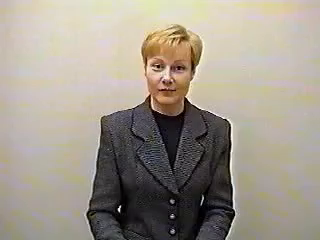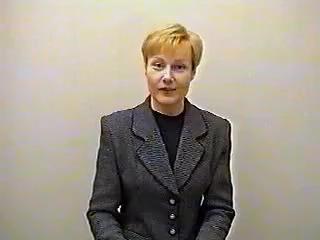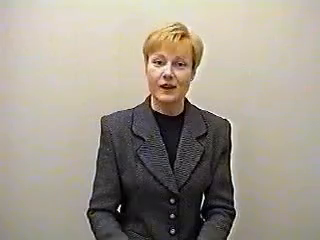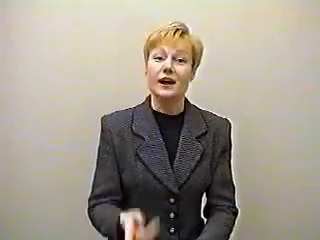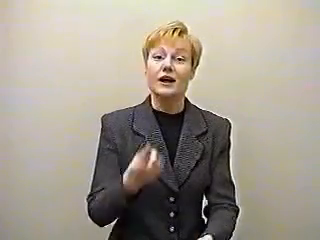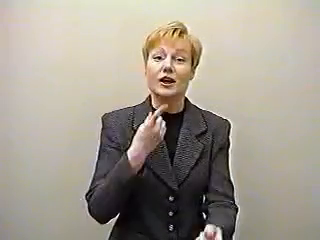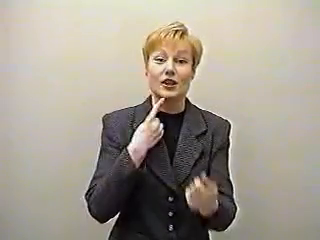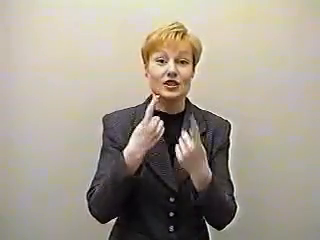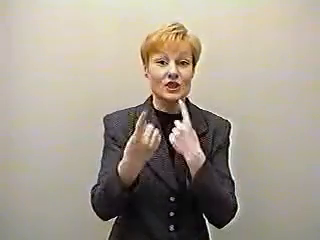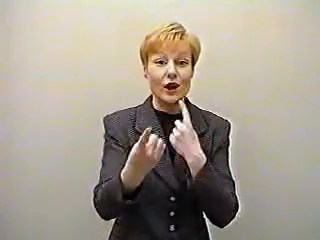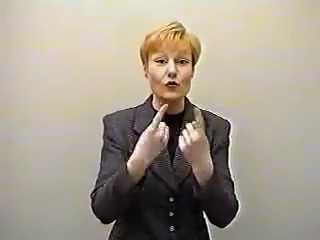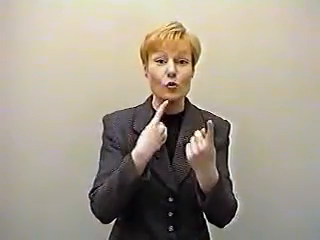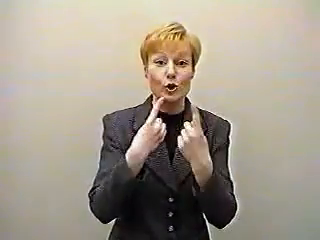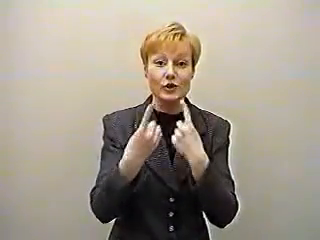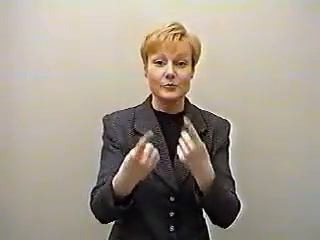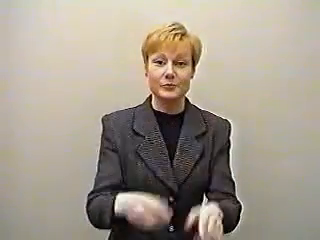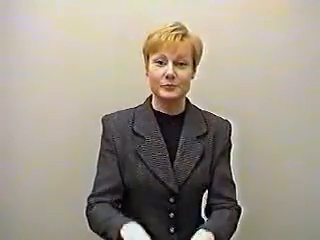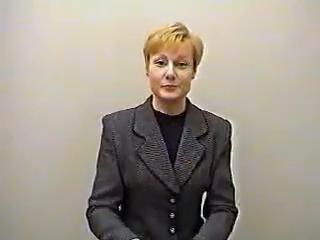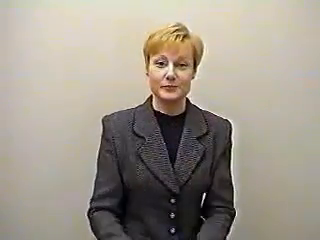разговор